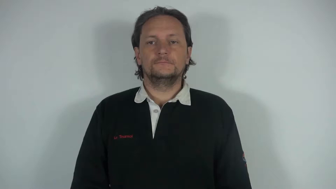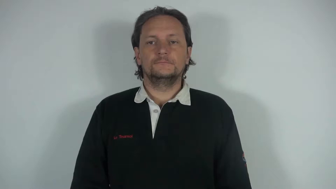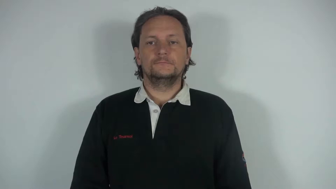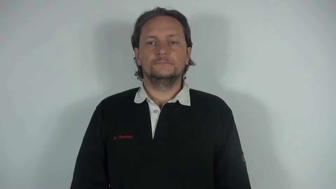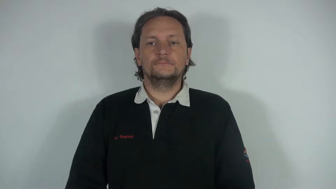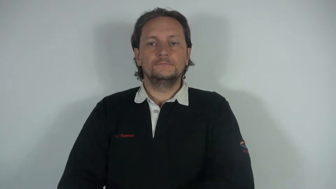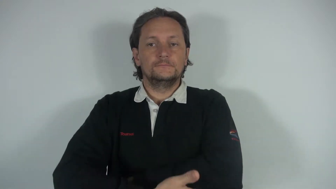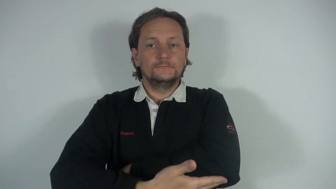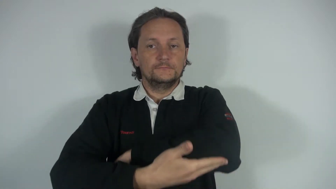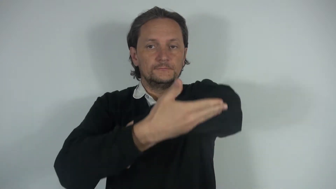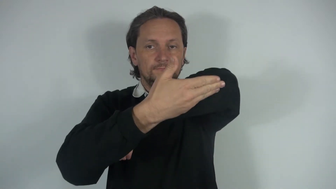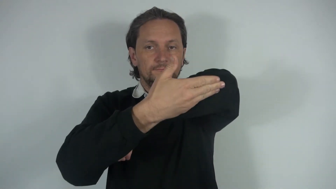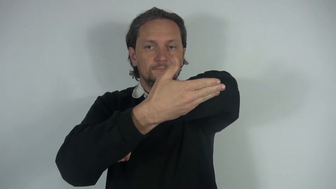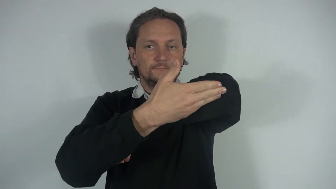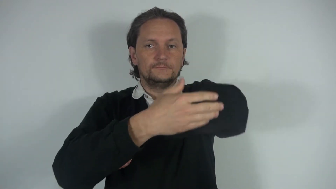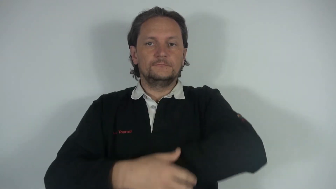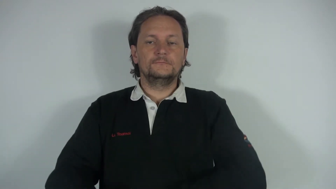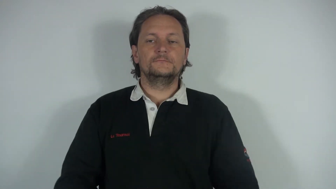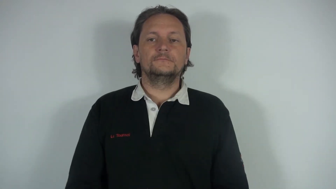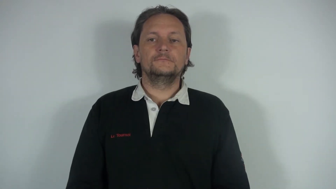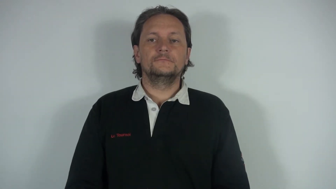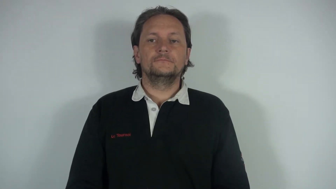Aider